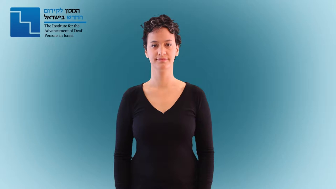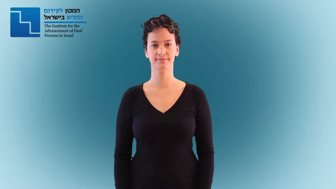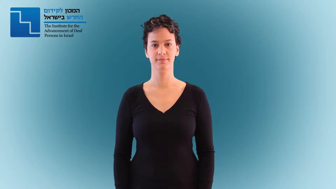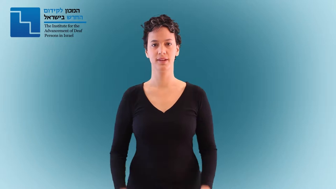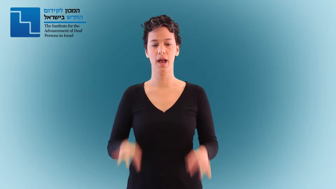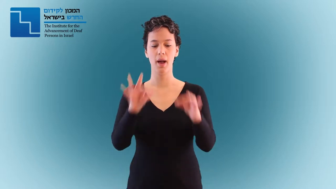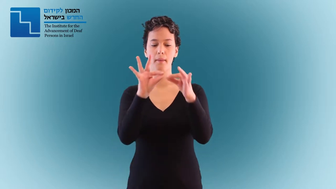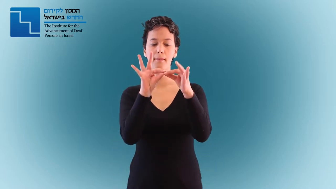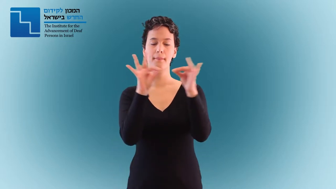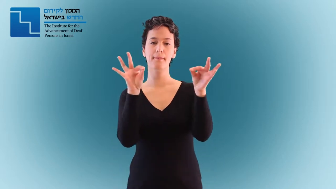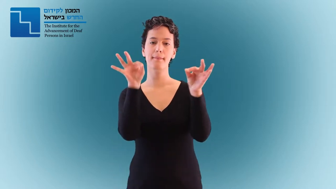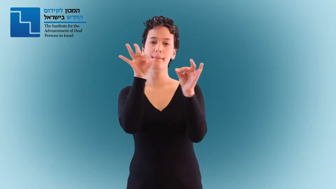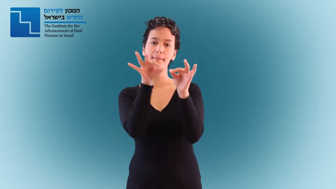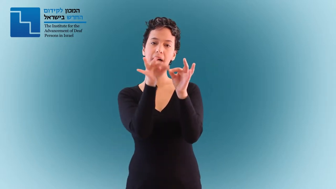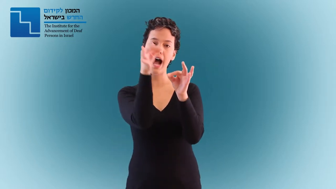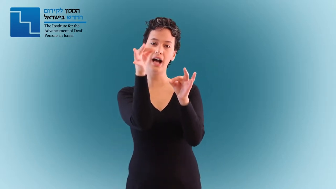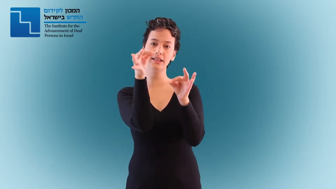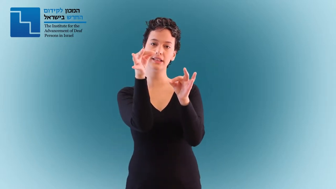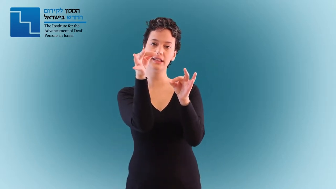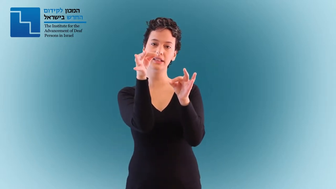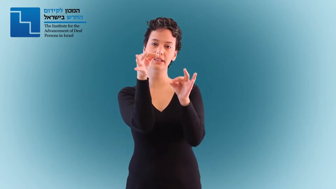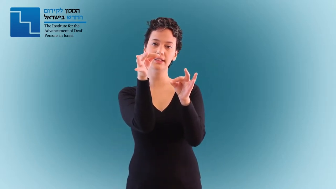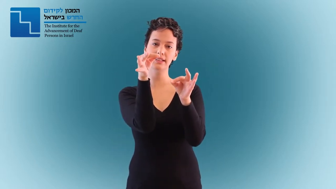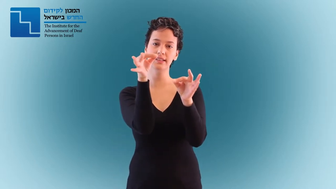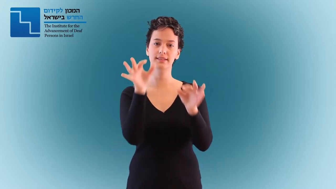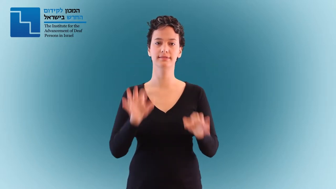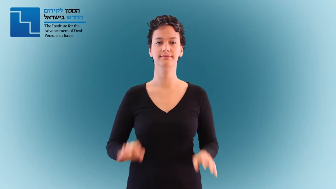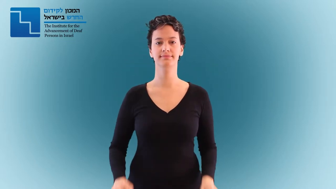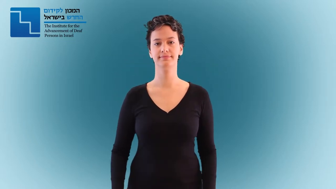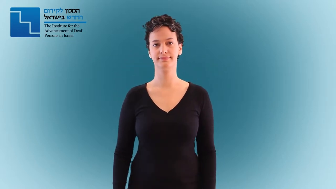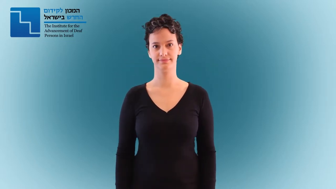מחט